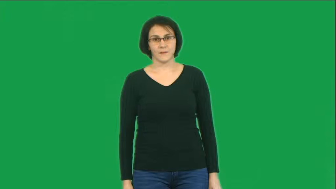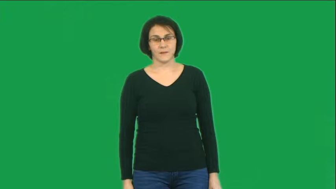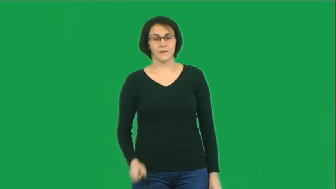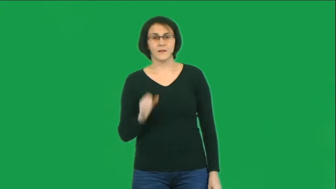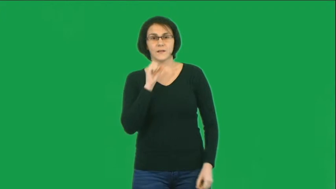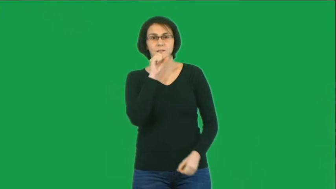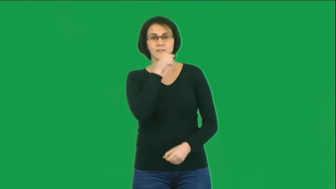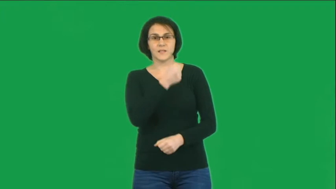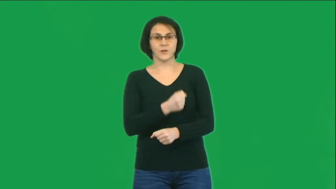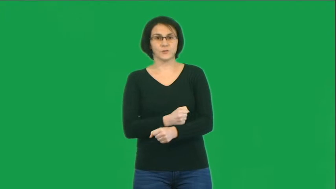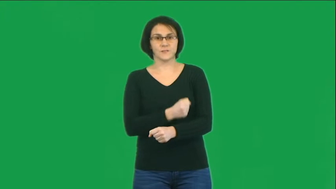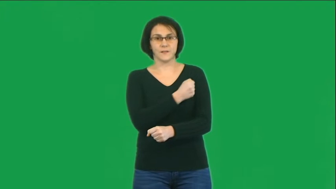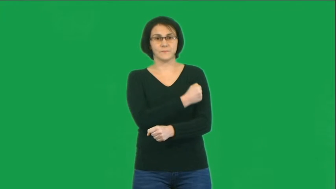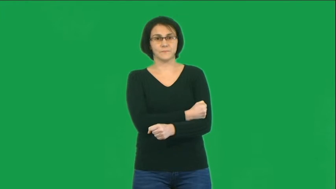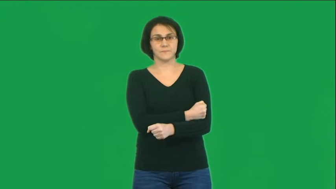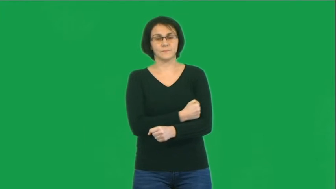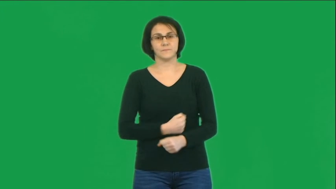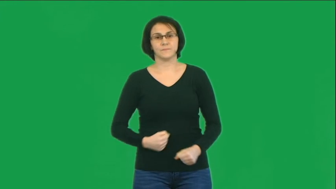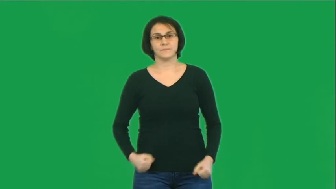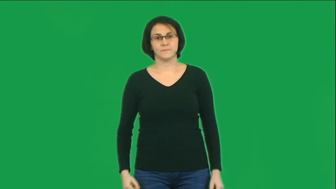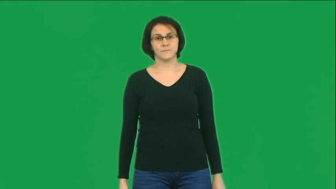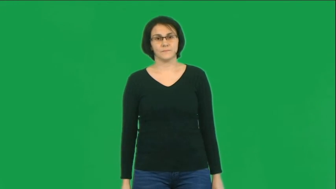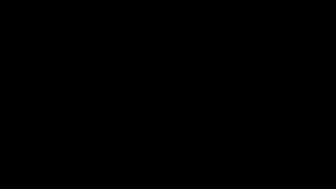starosta